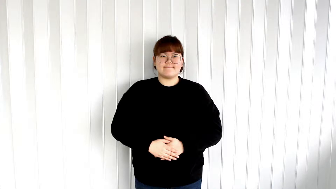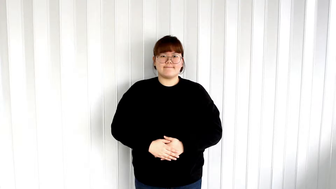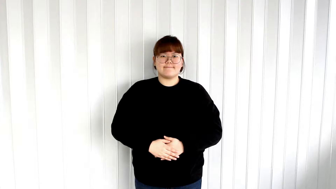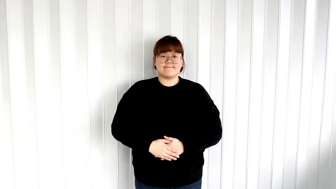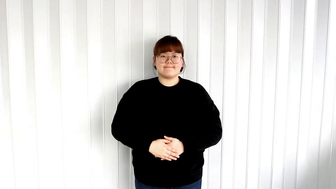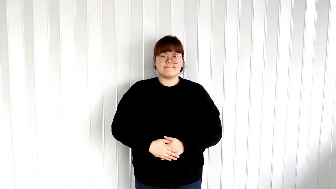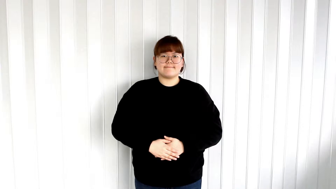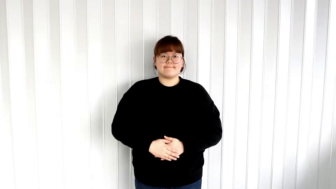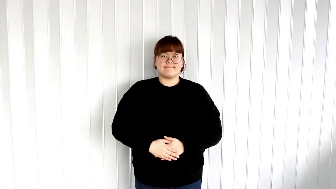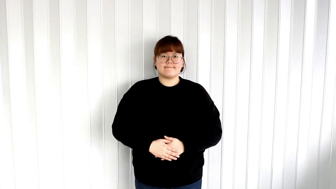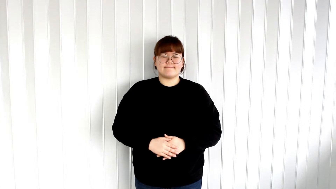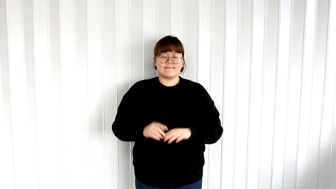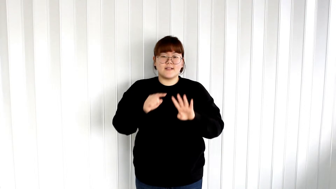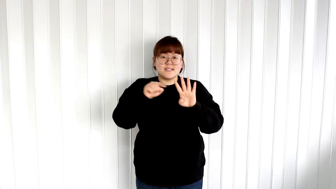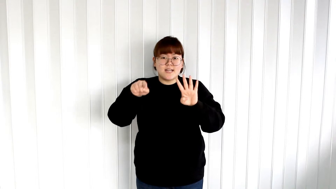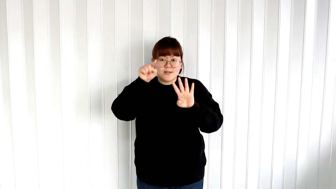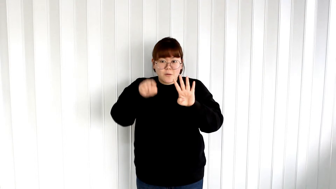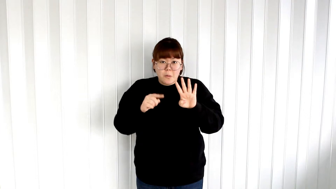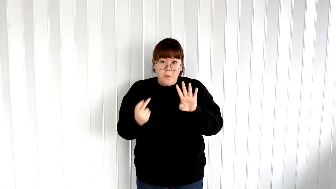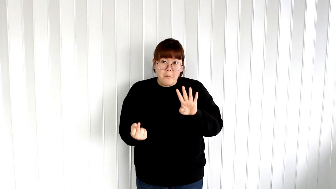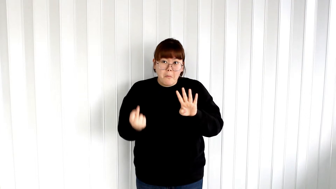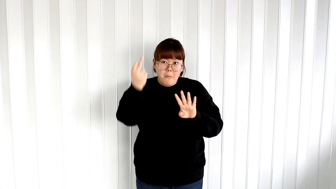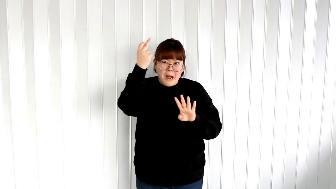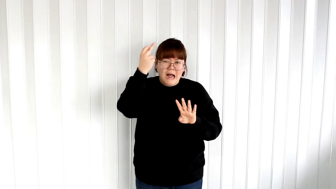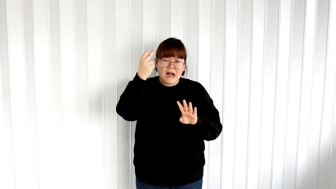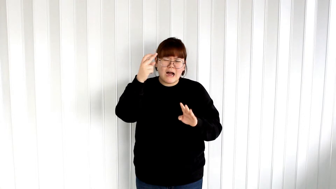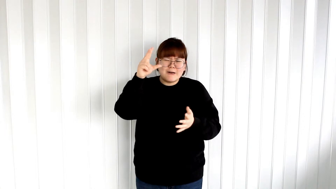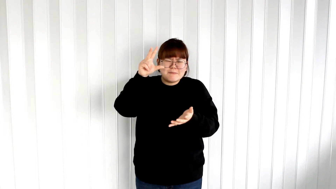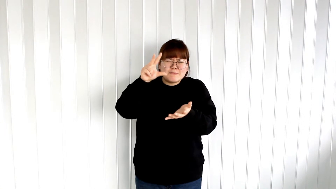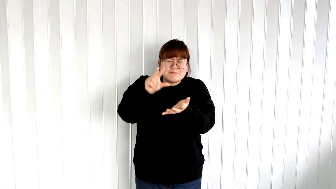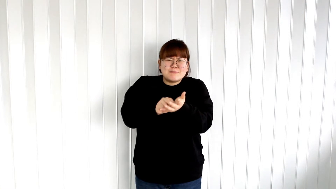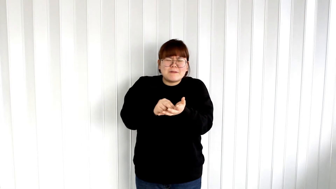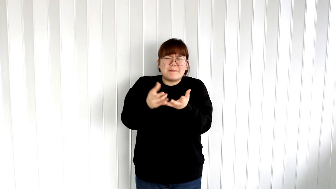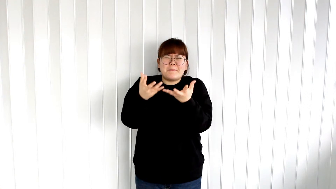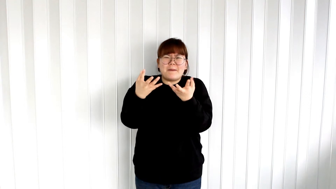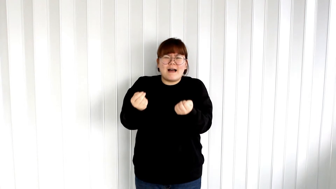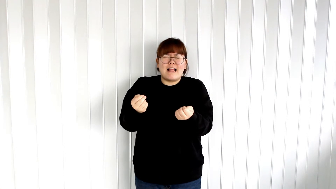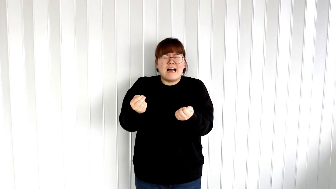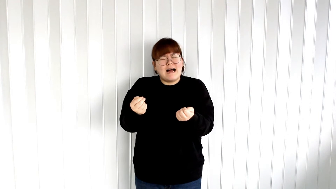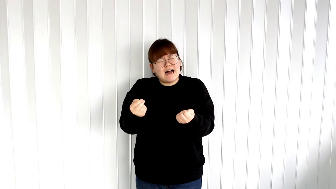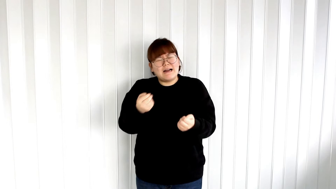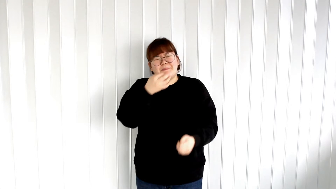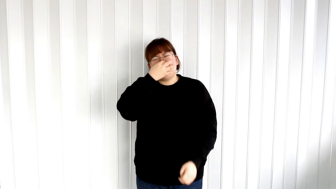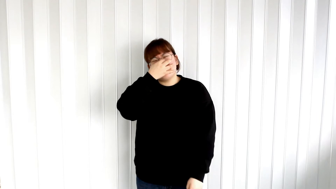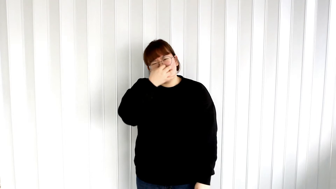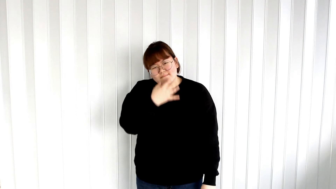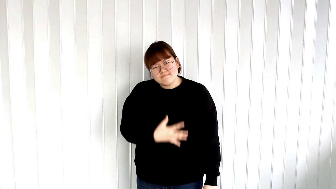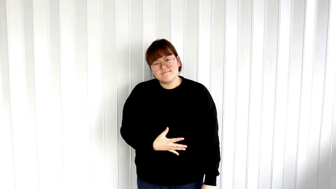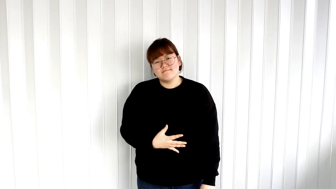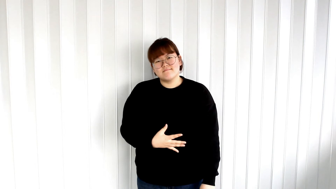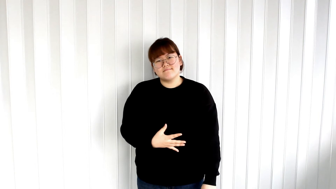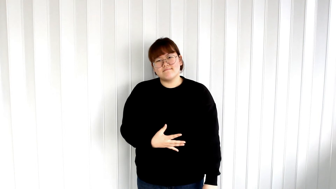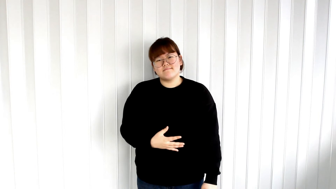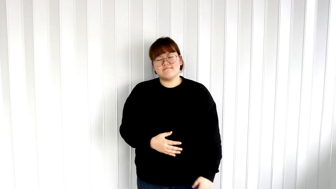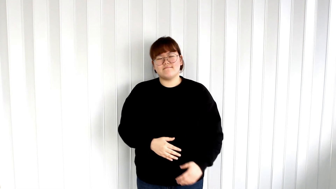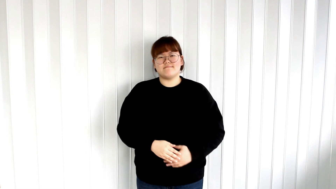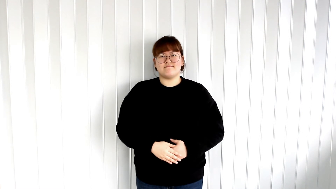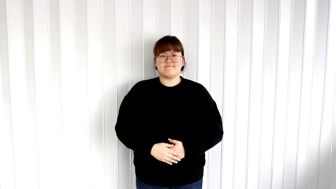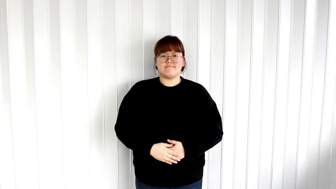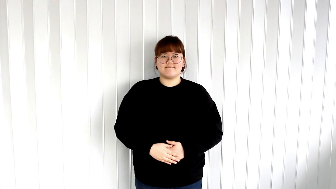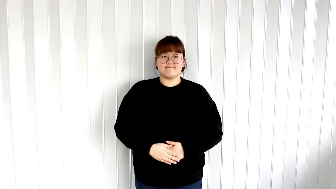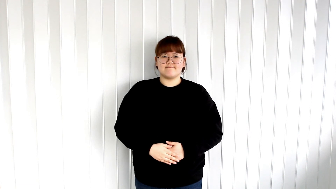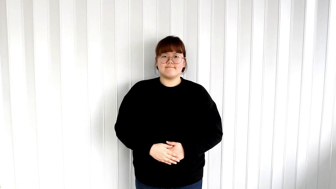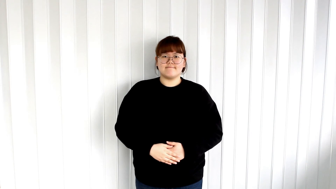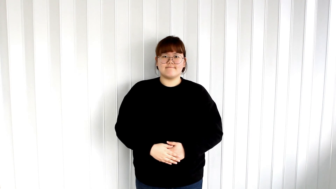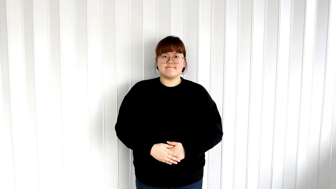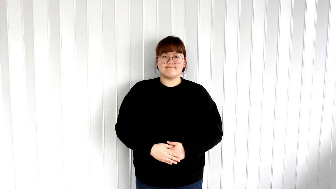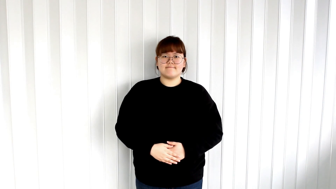사촌오빠가골칫덩어리라힘들다